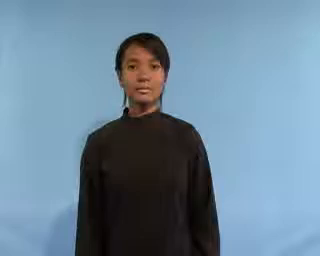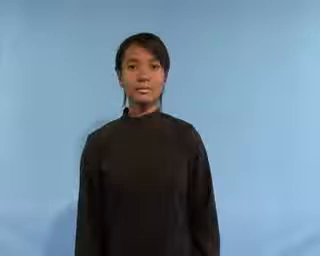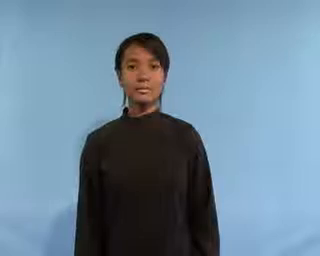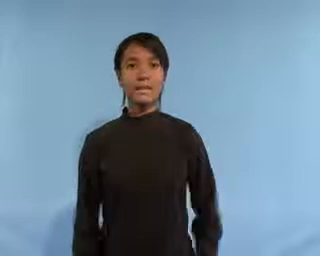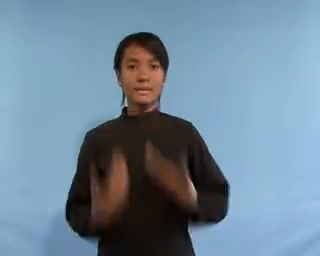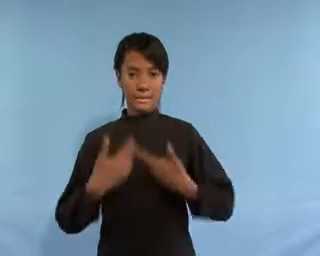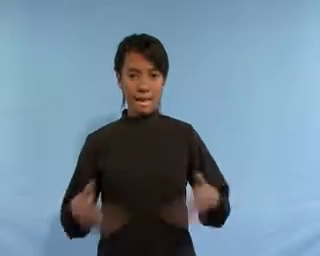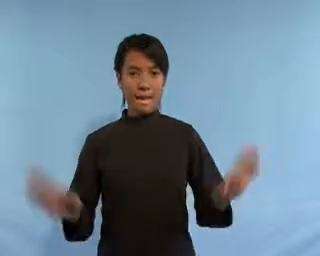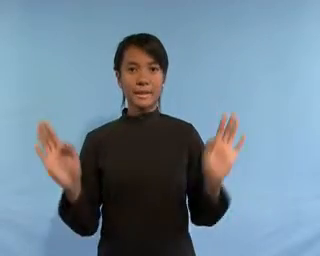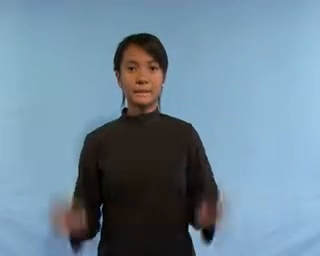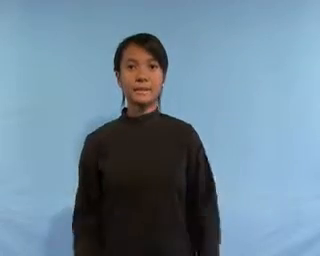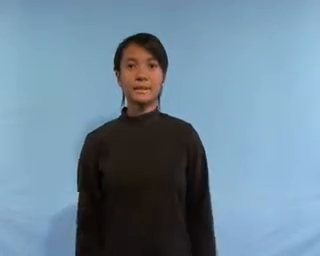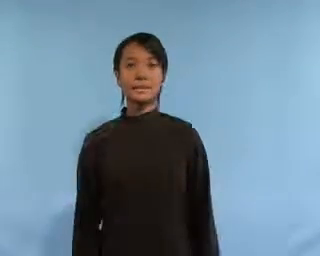afaka